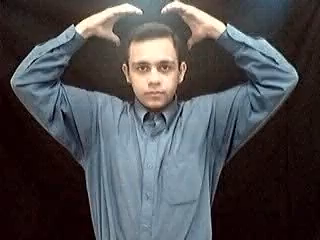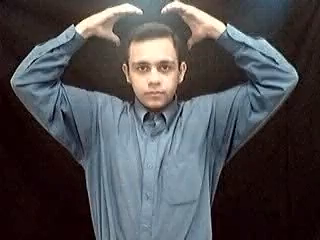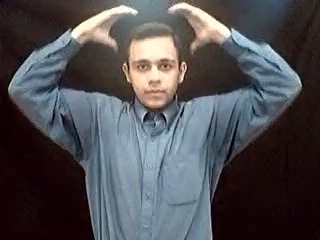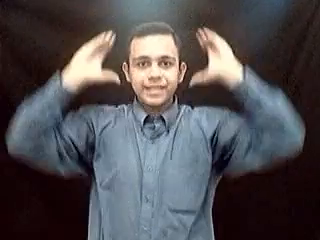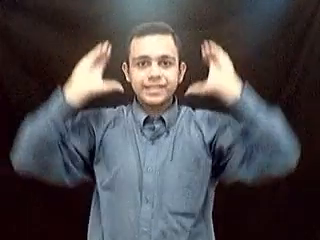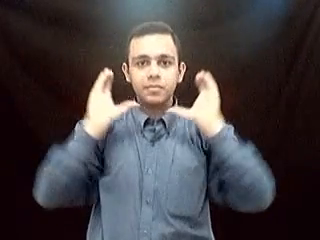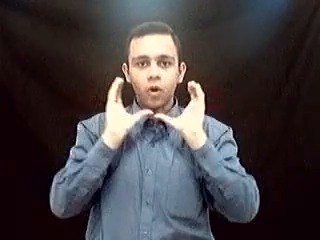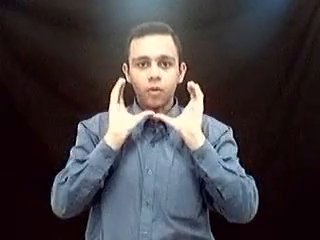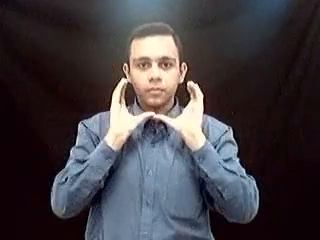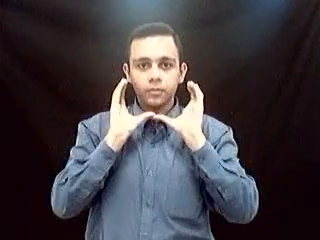esquimo